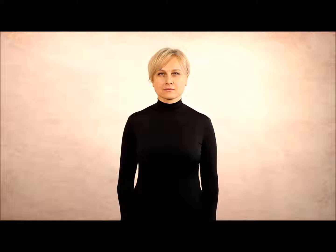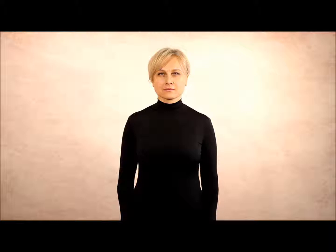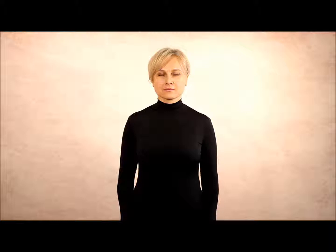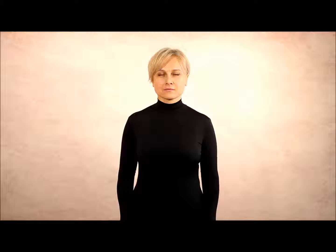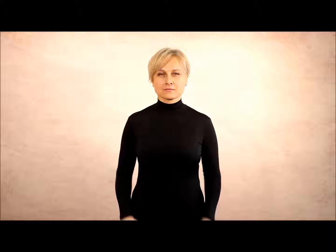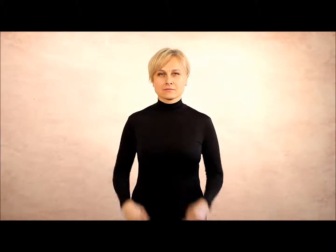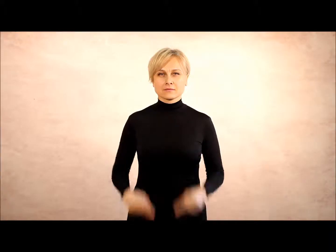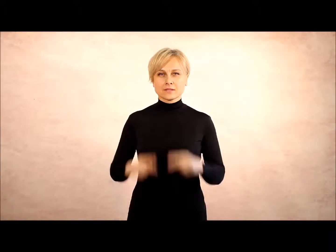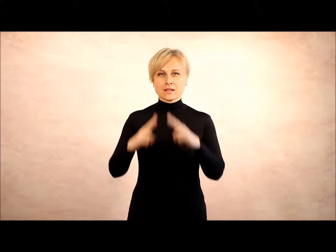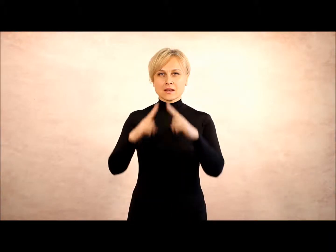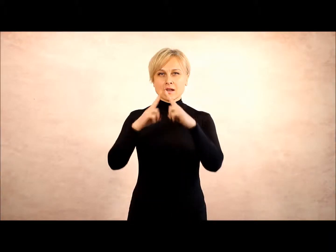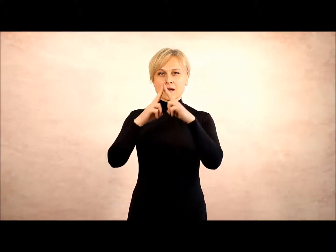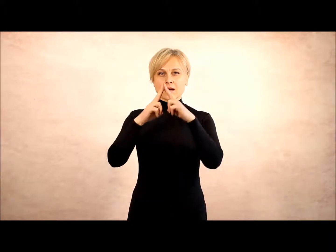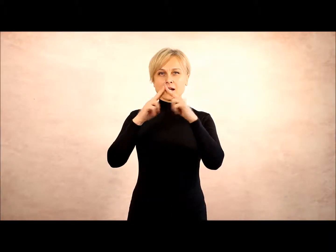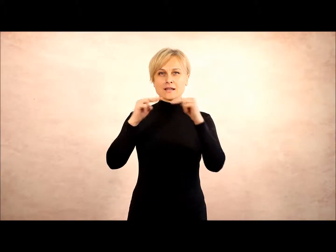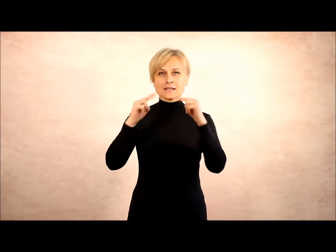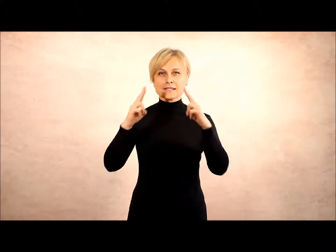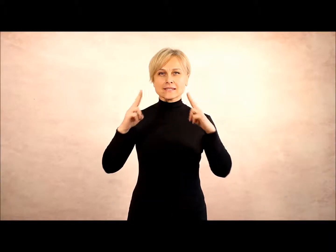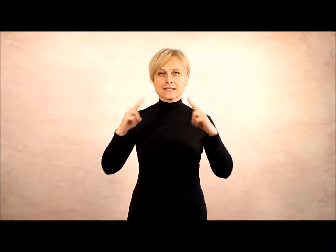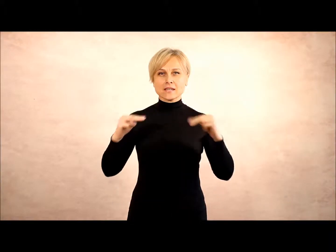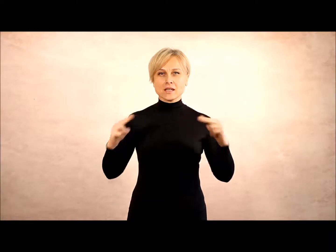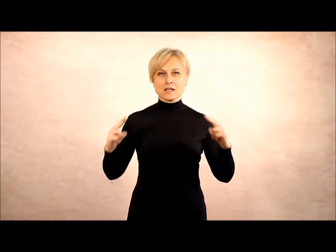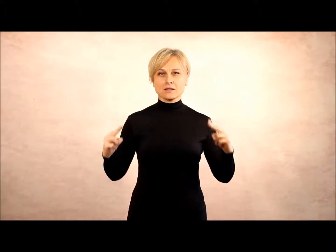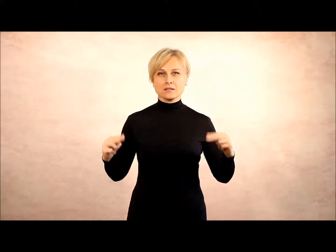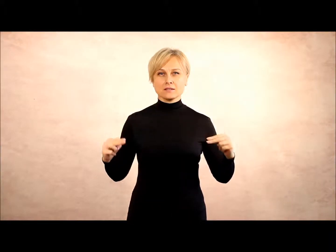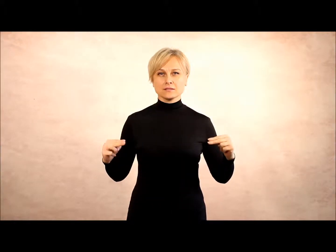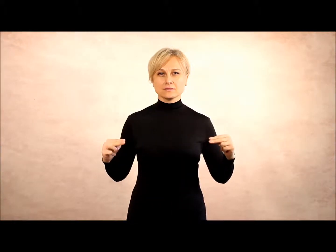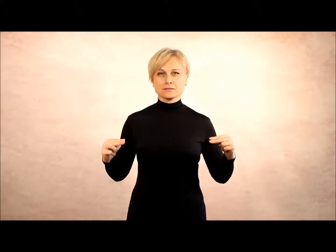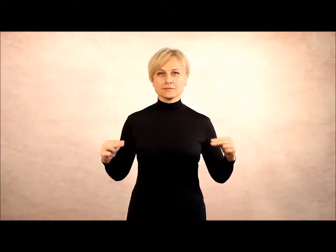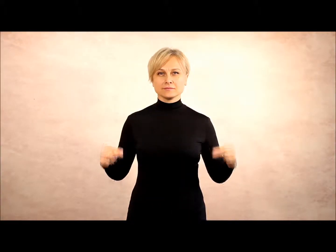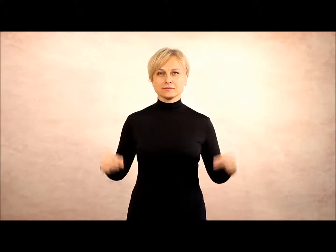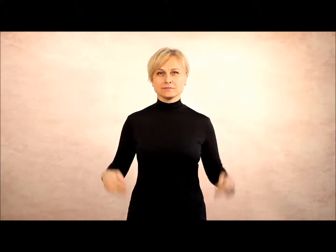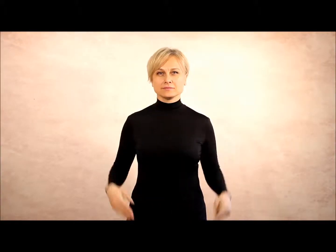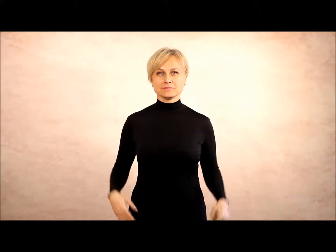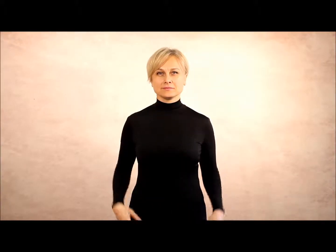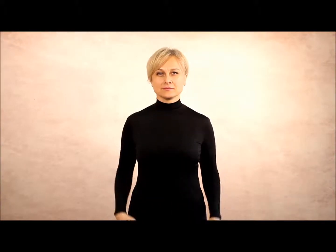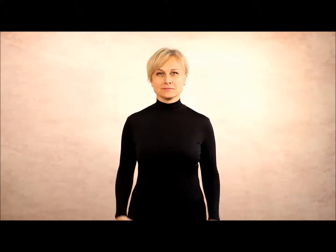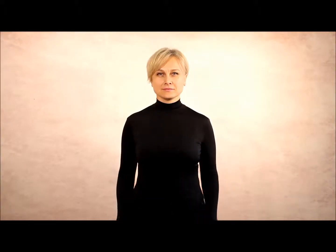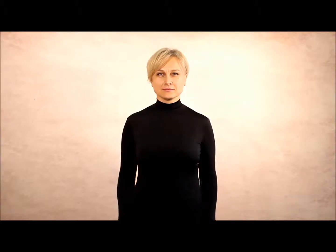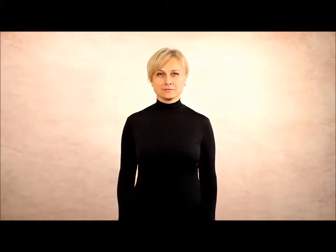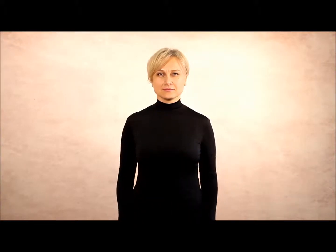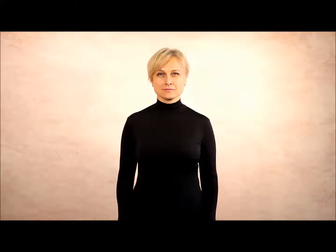Castel